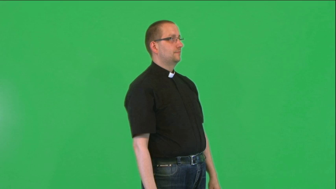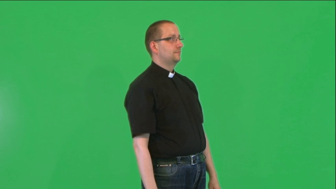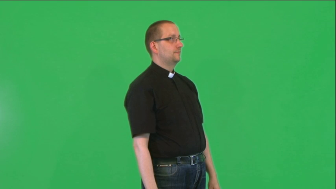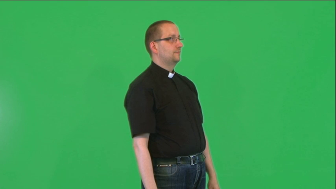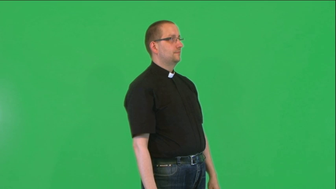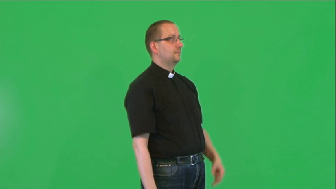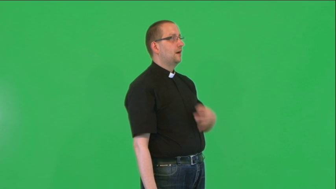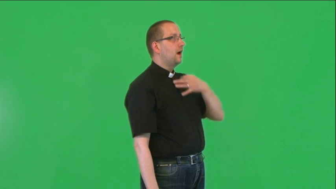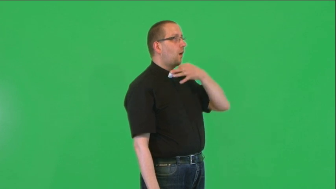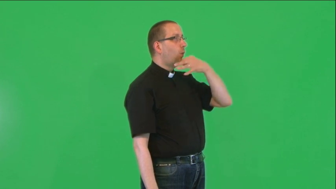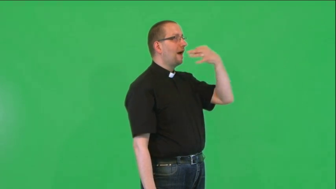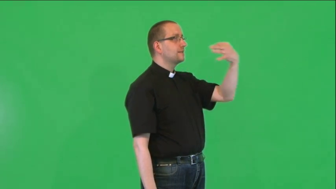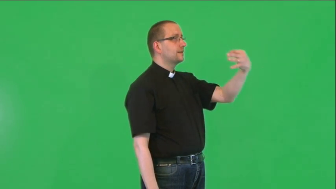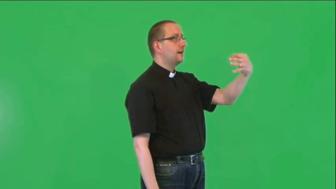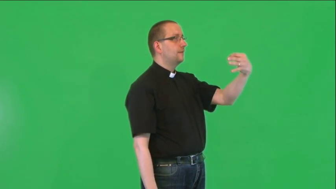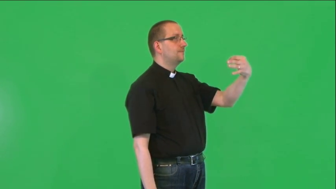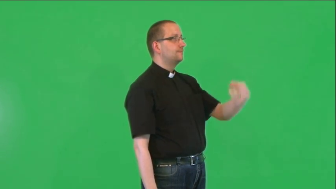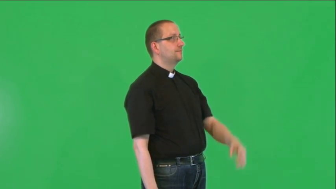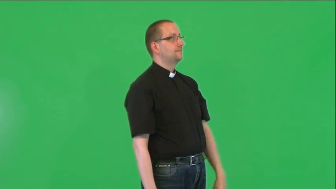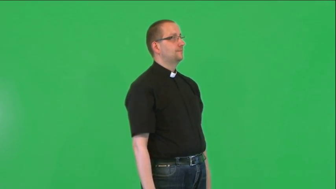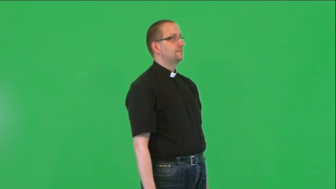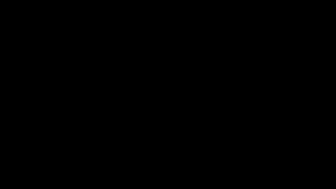łaska